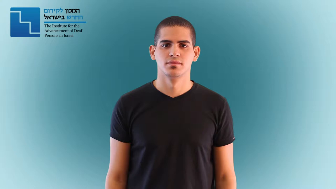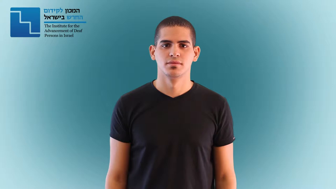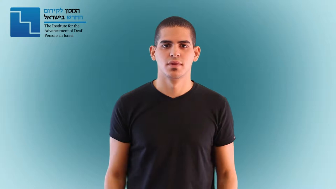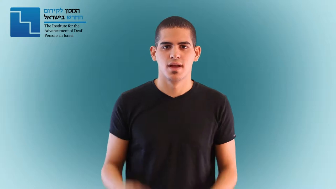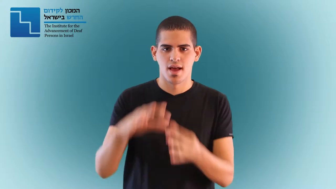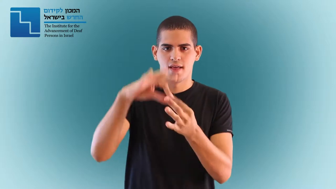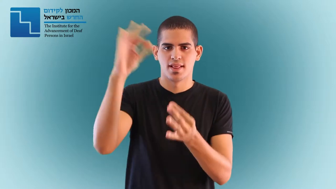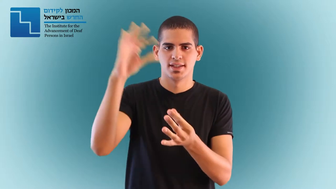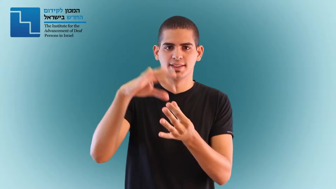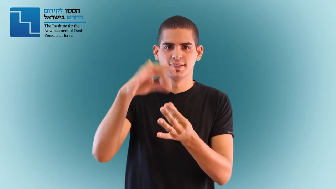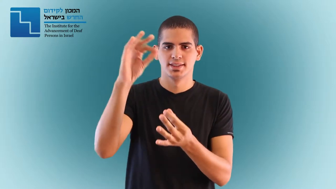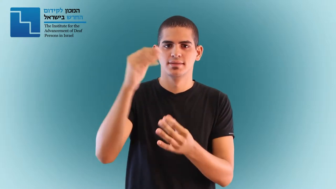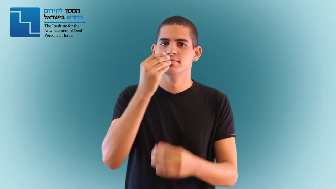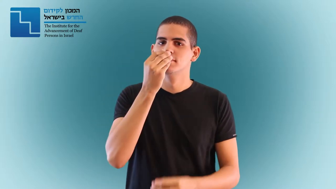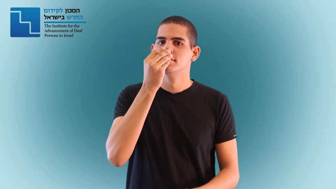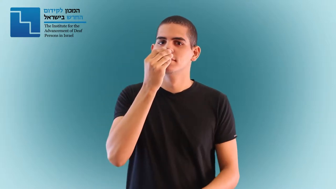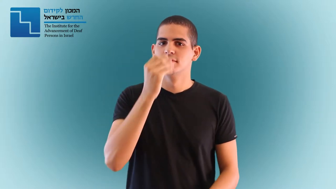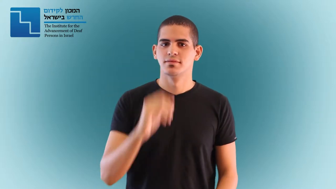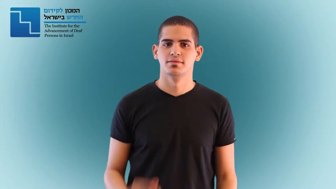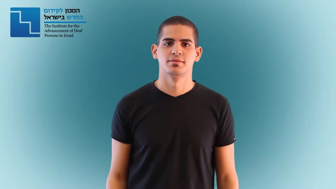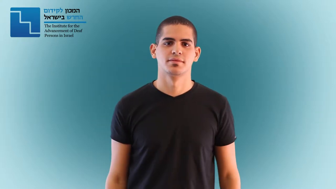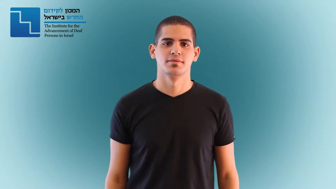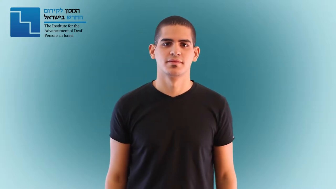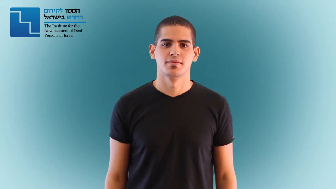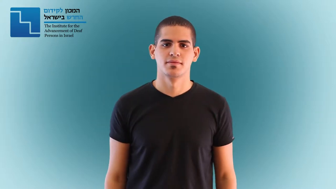הדס